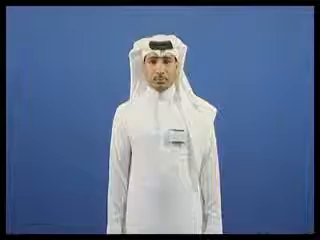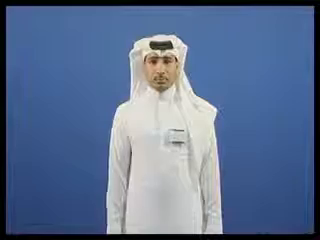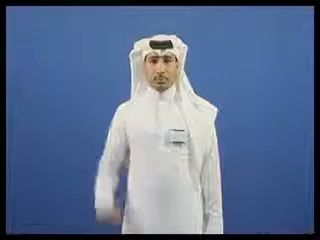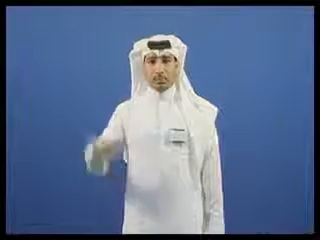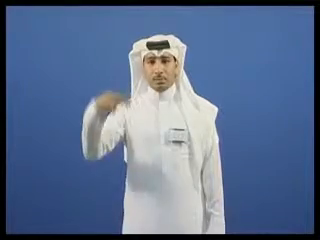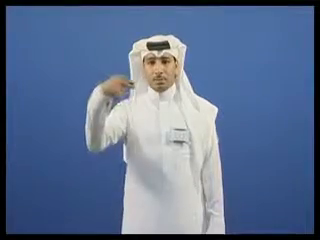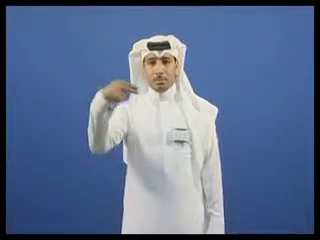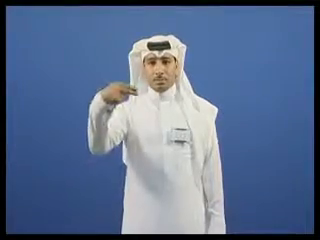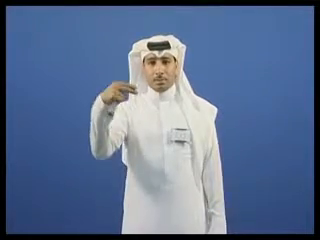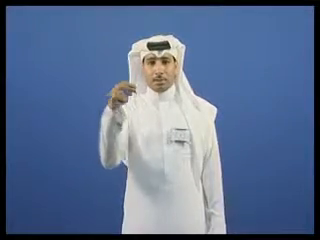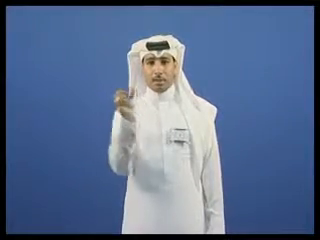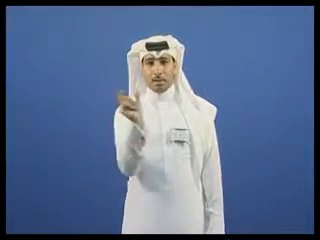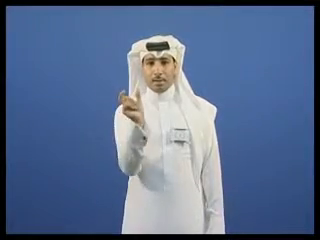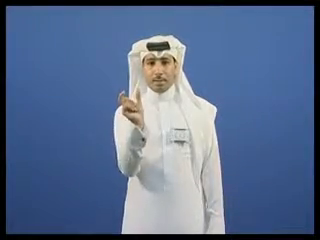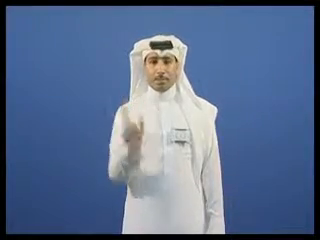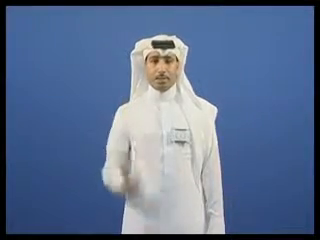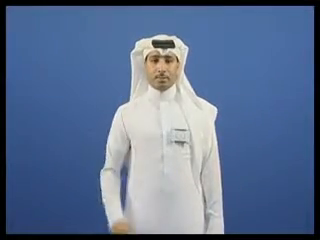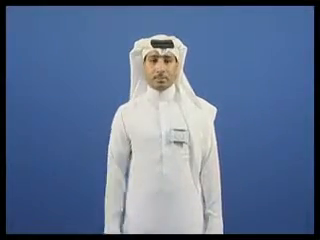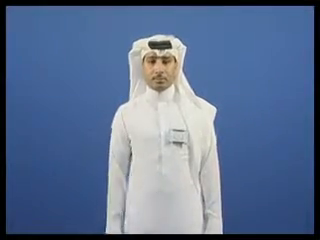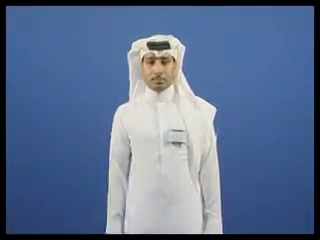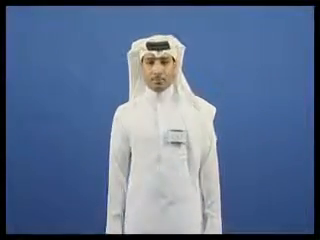عن